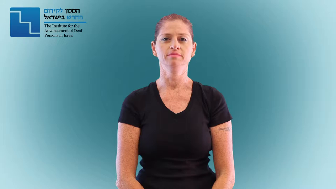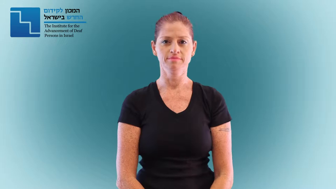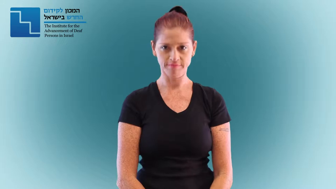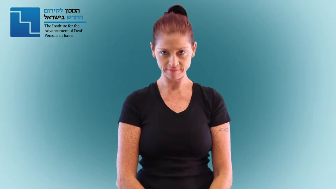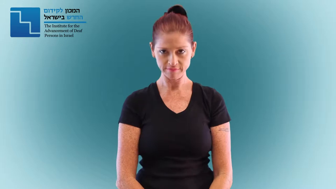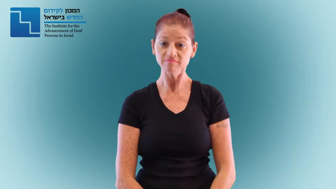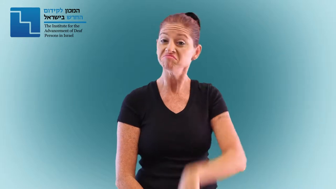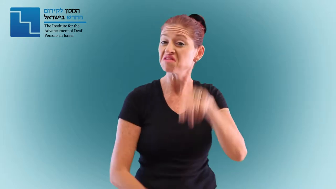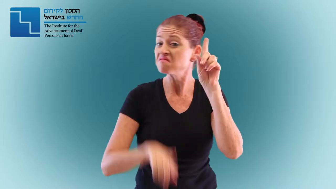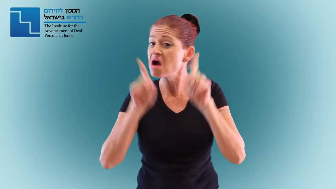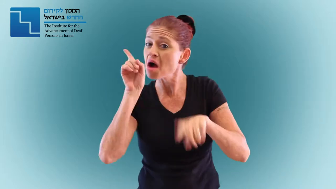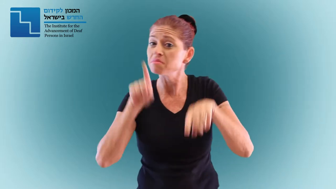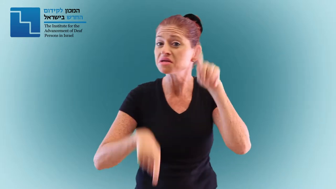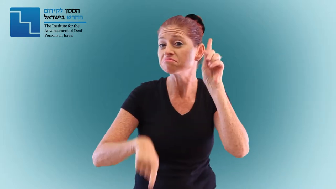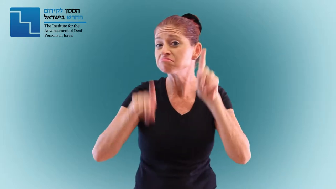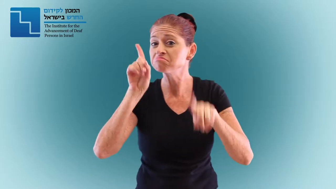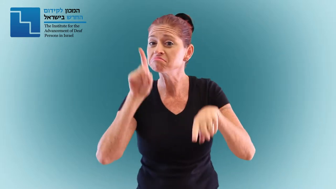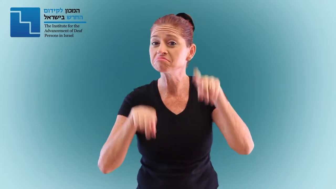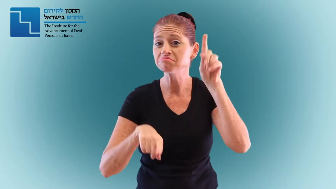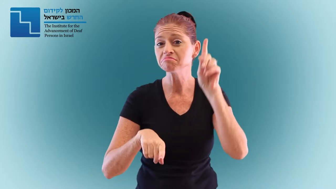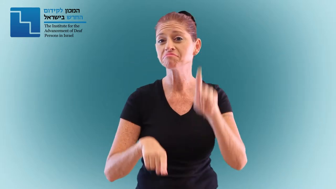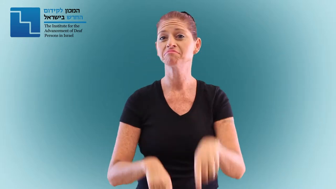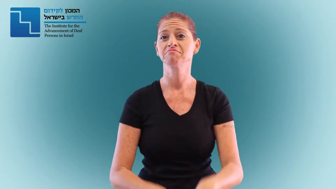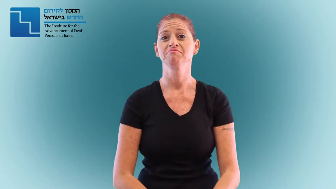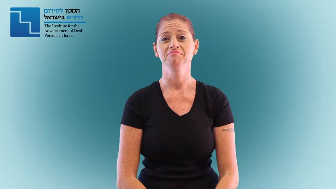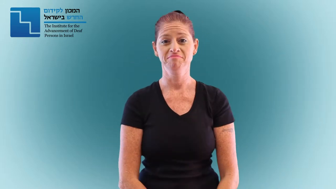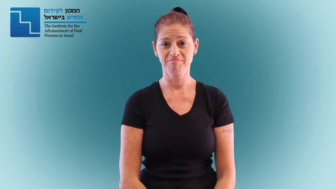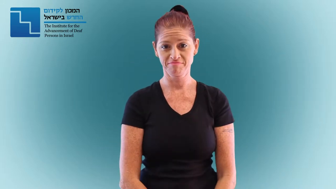לפעמים